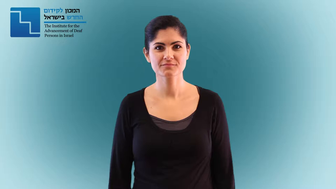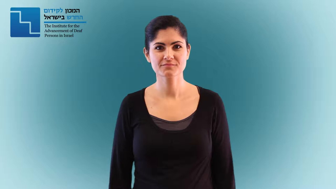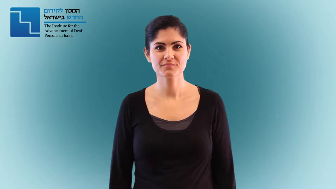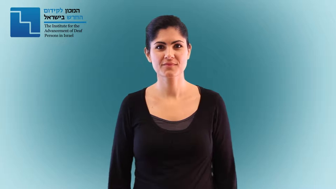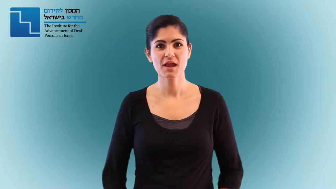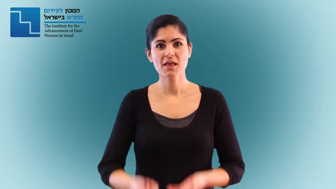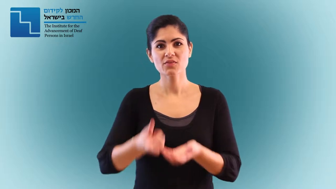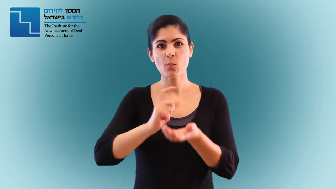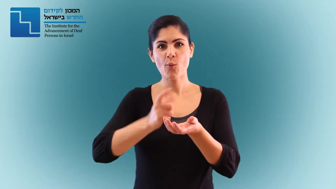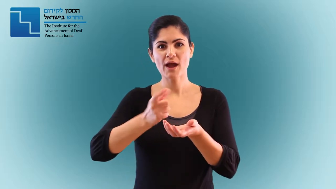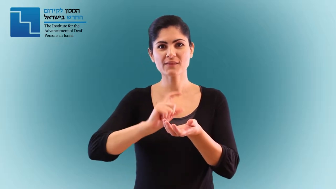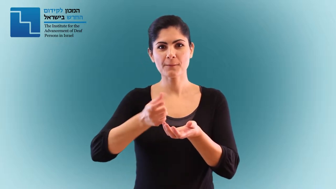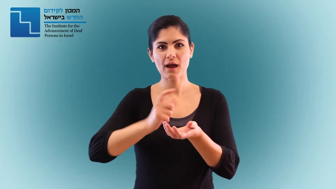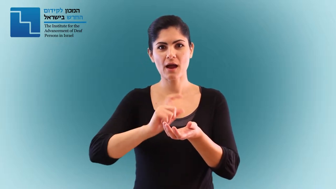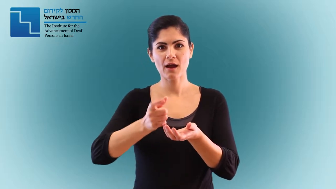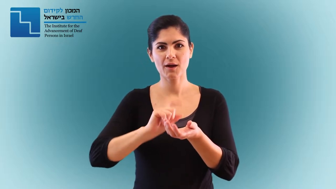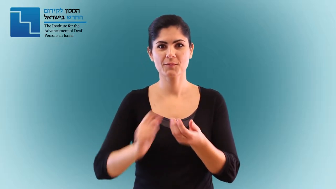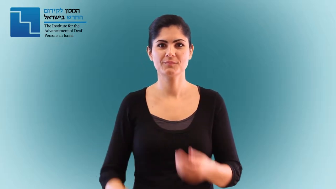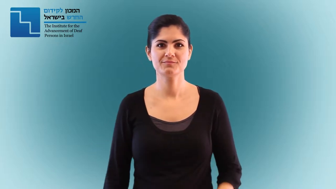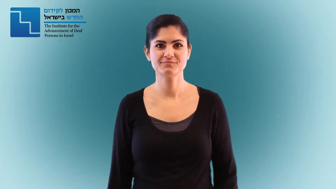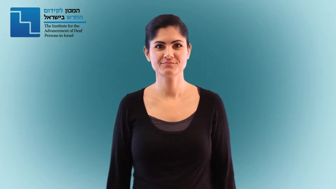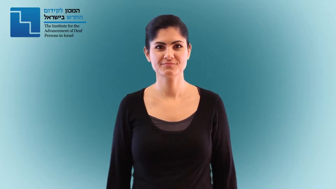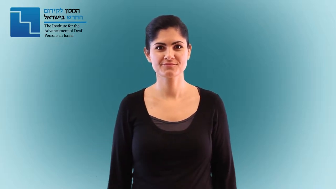תפוח אדמה